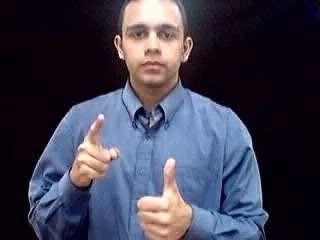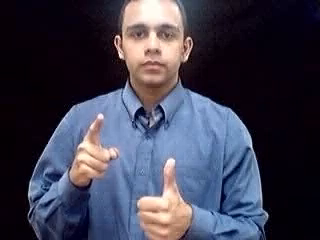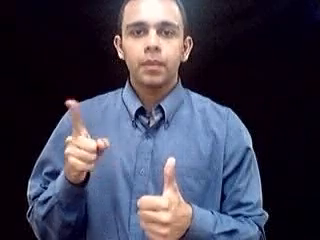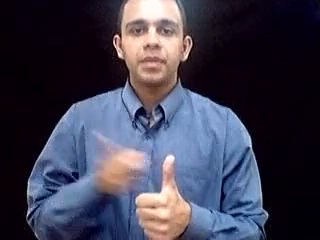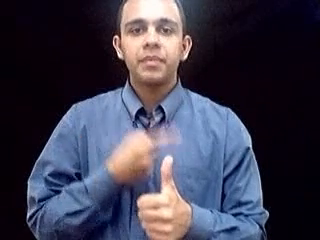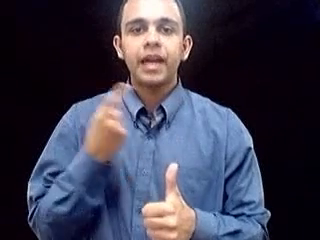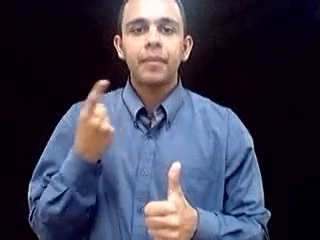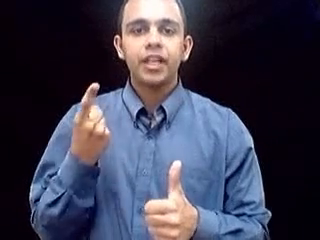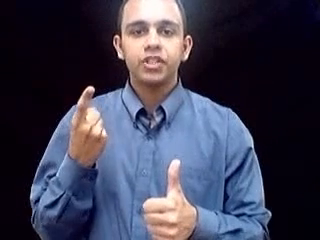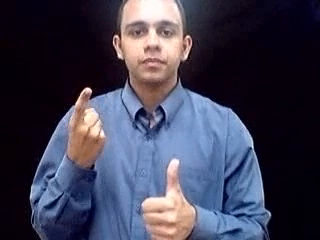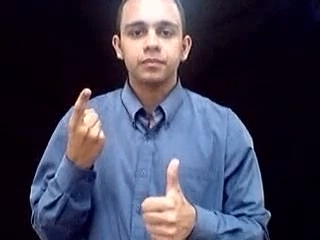primeiramente